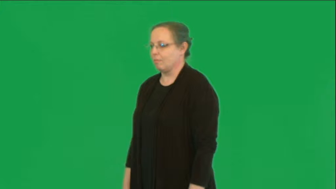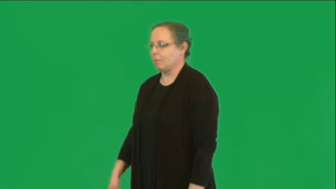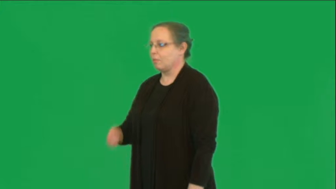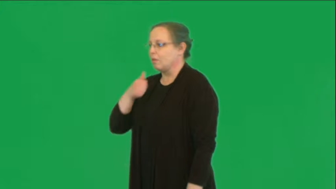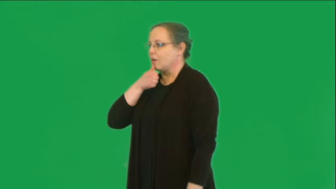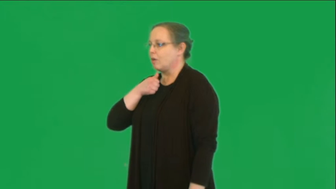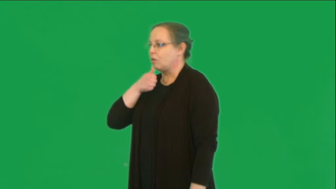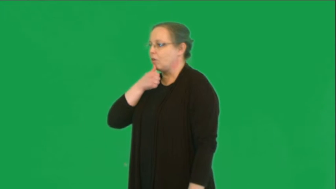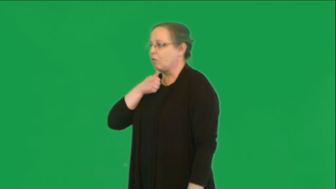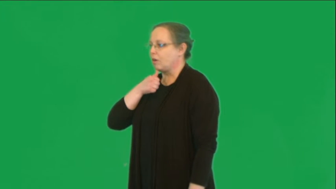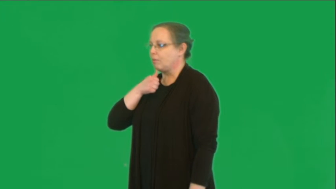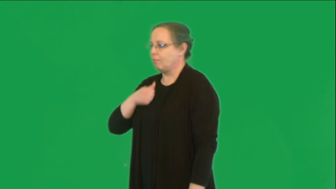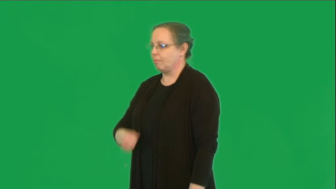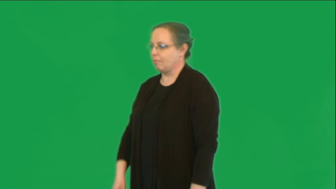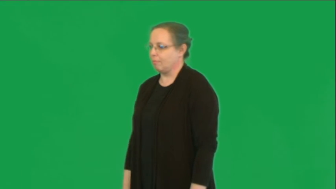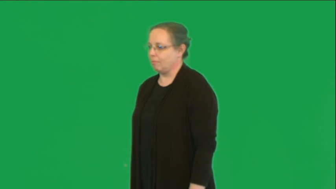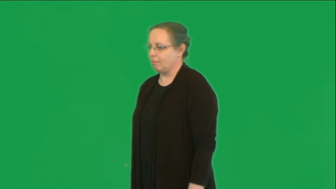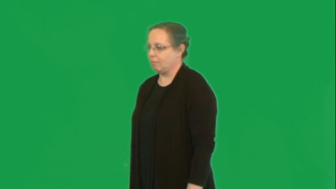Estonia